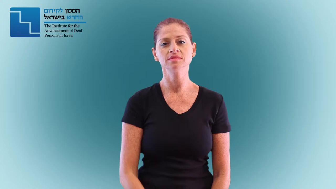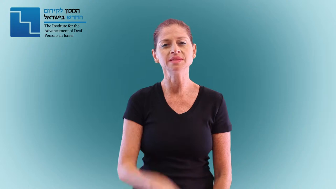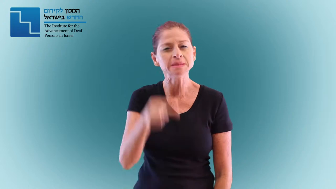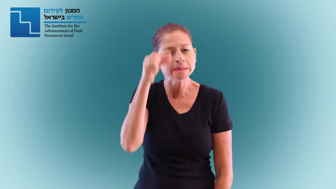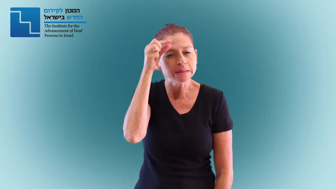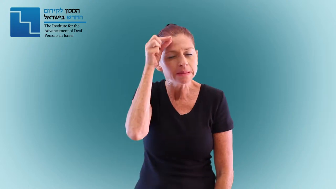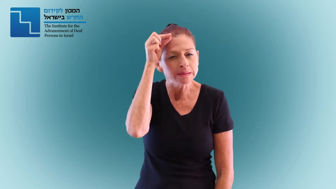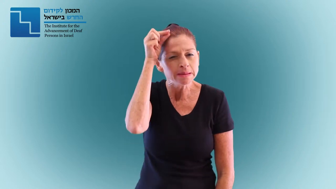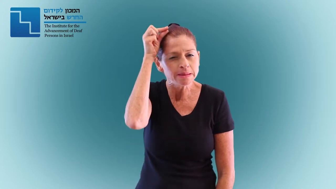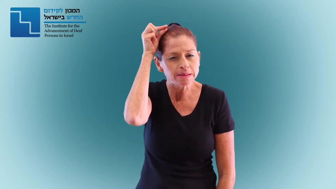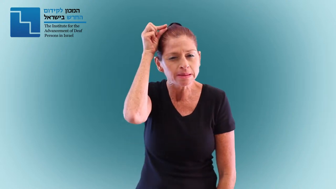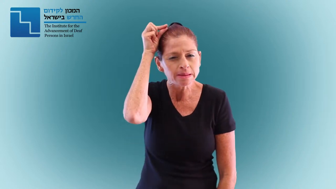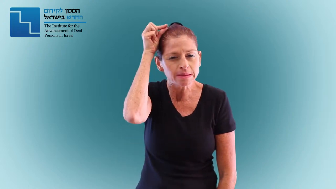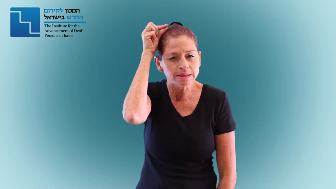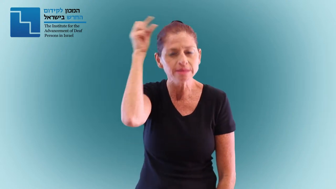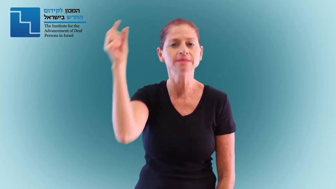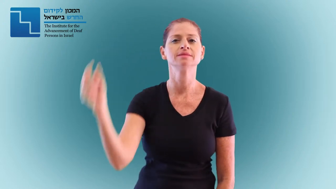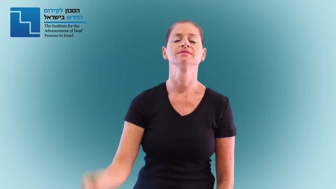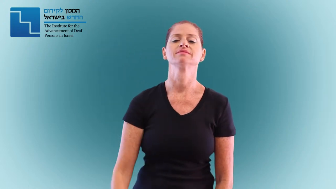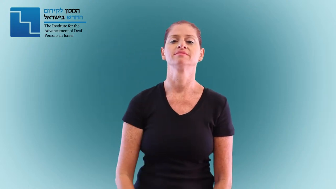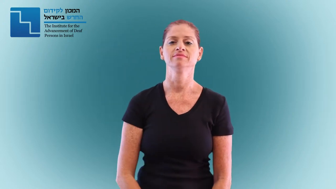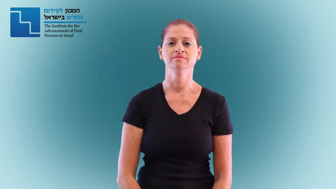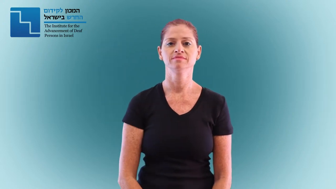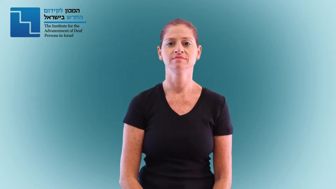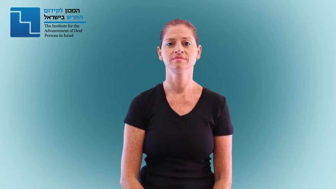קצר